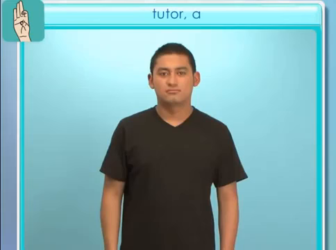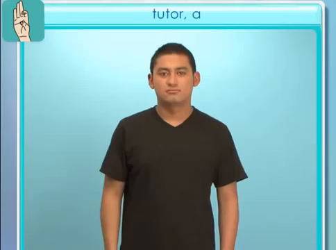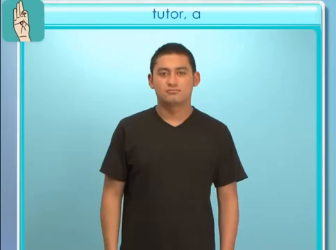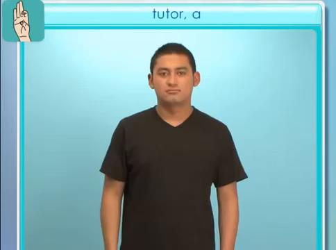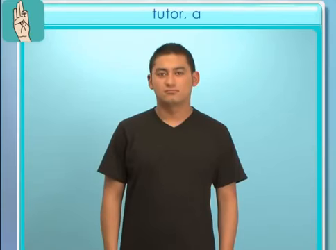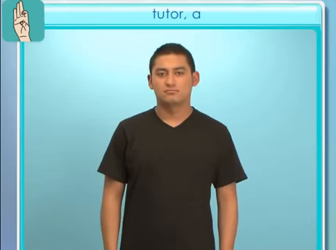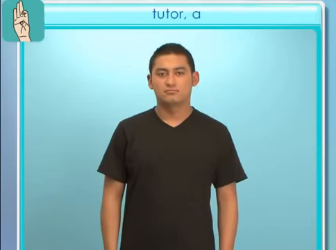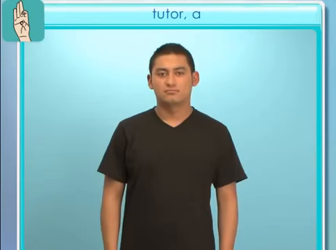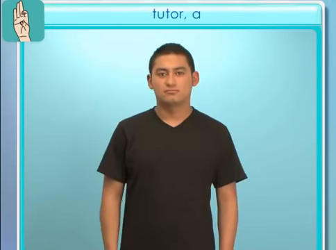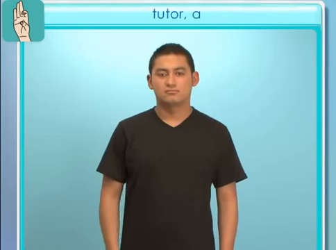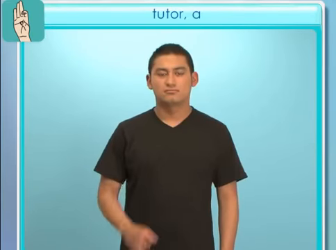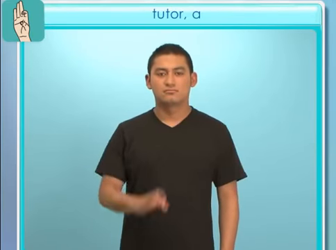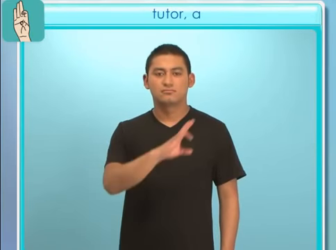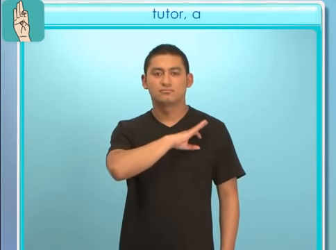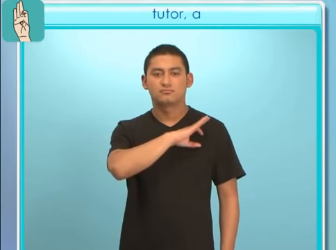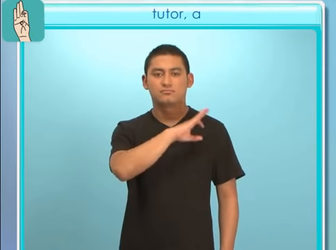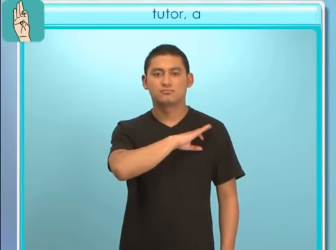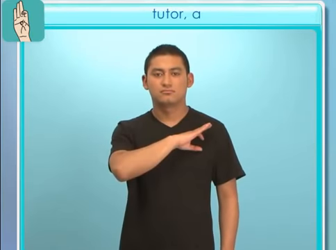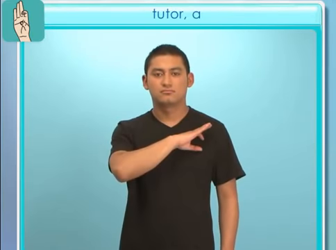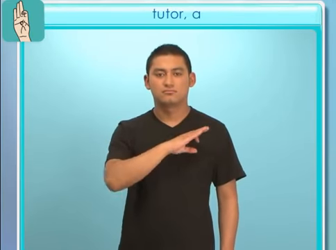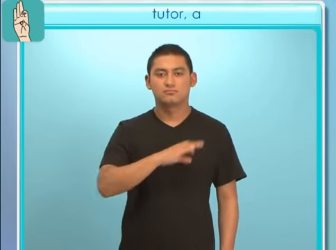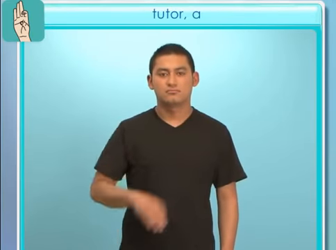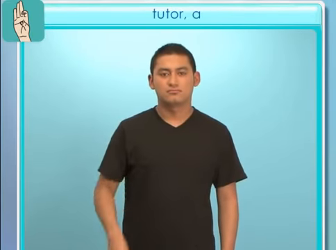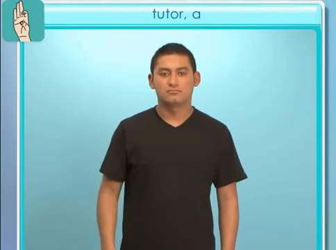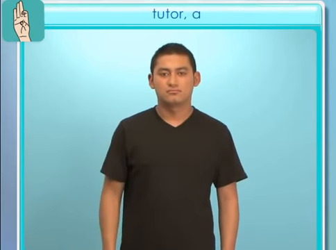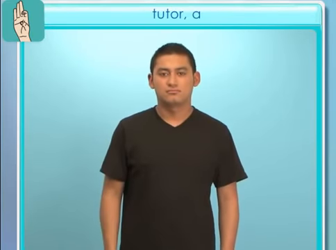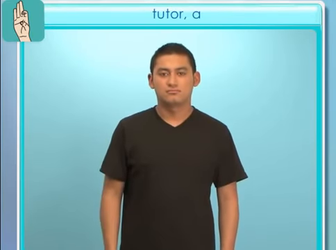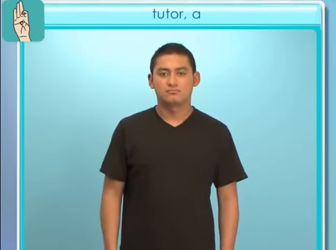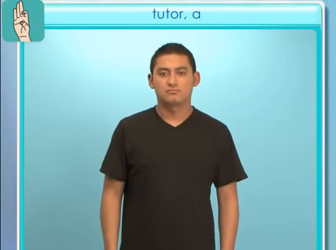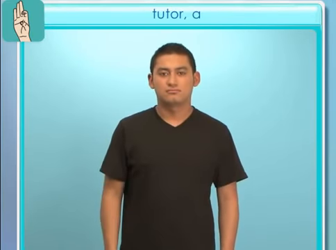TUTOR